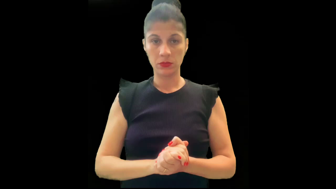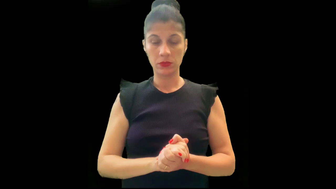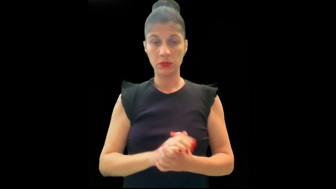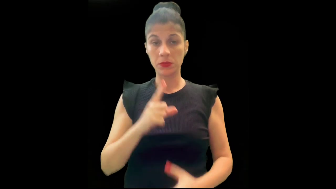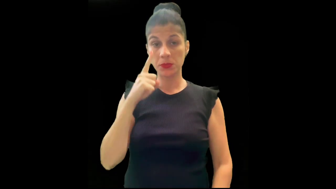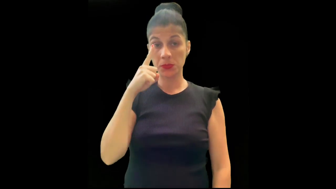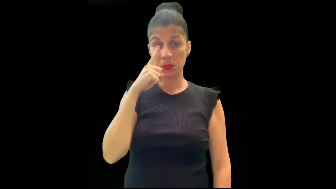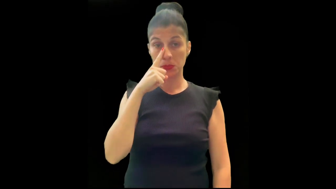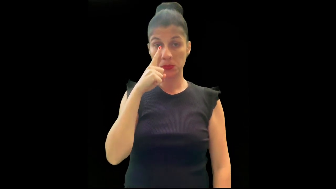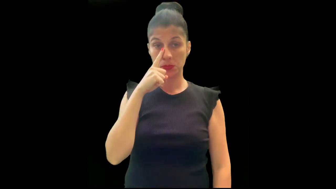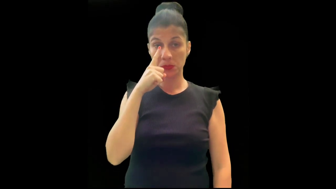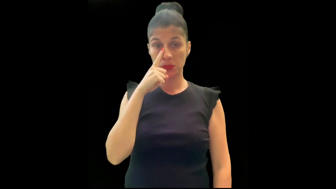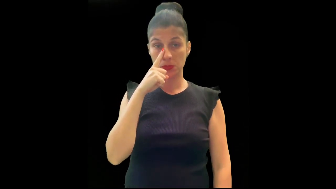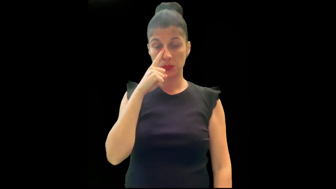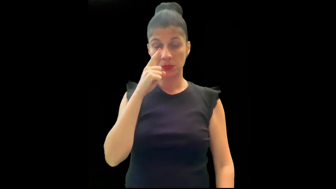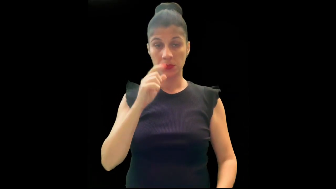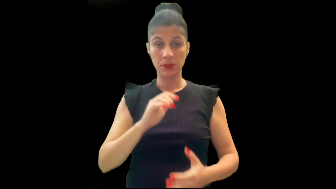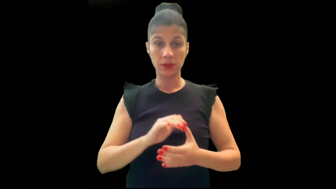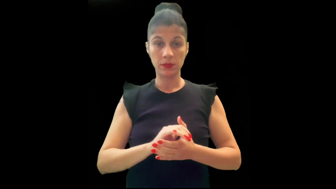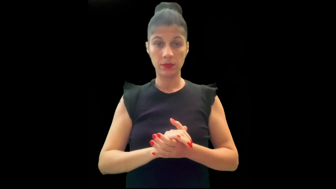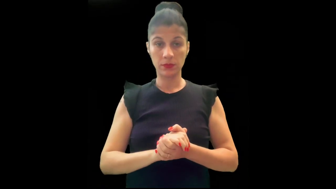MAMÃE